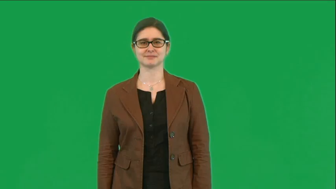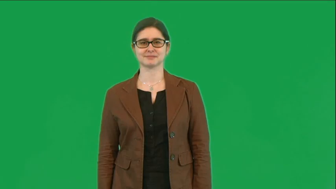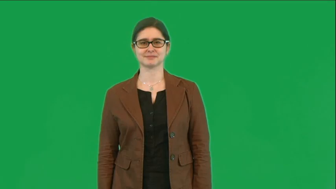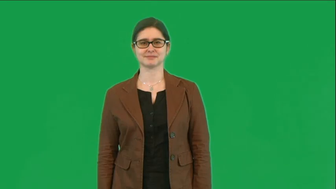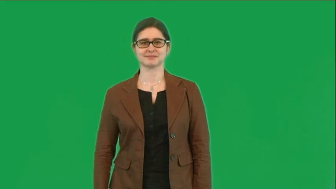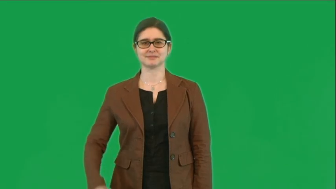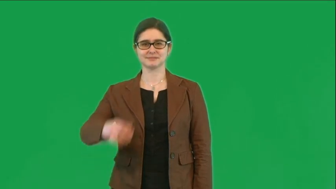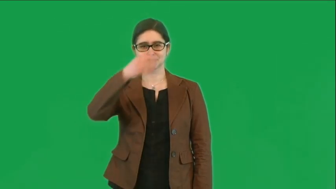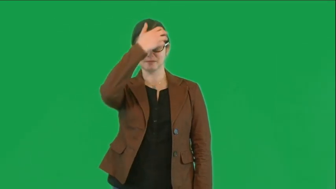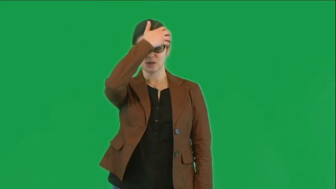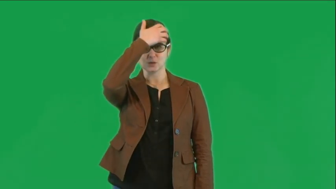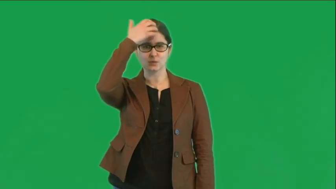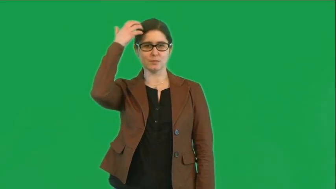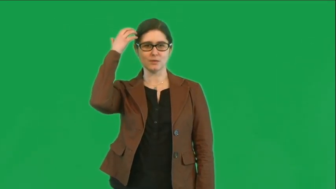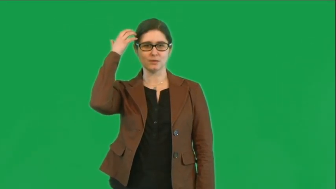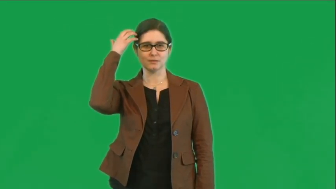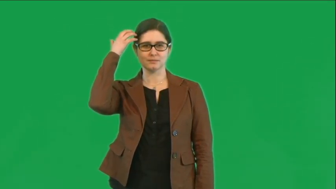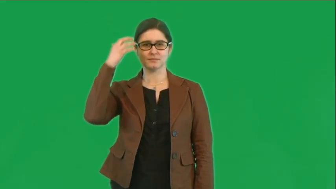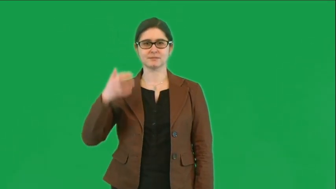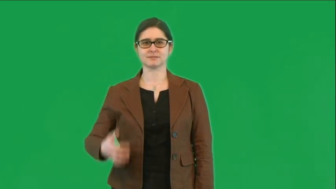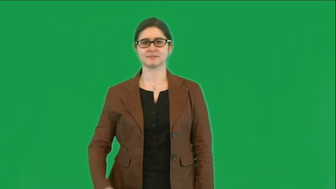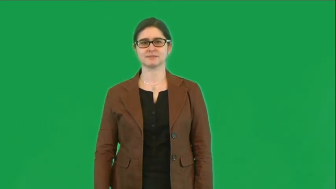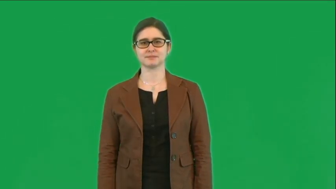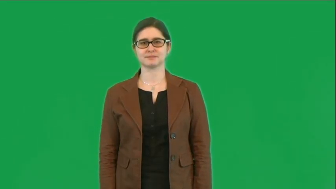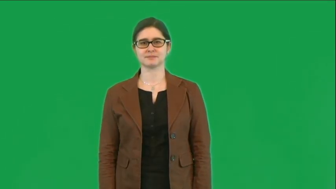upał